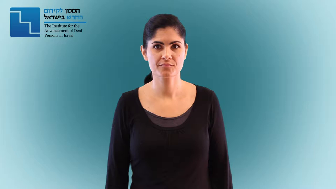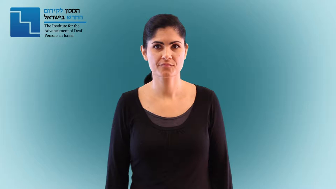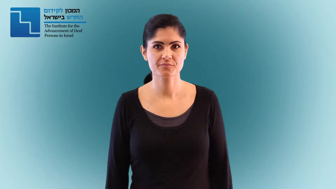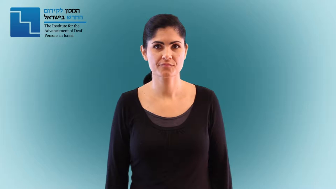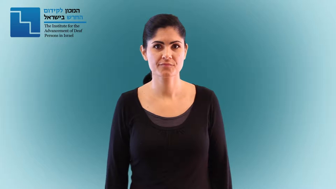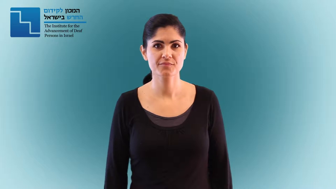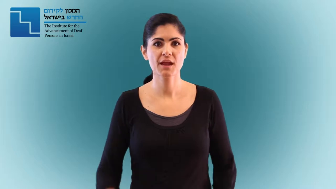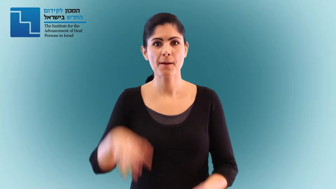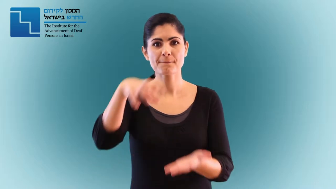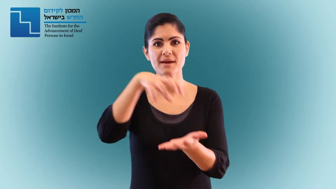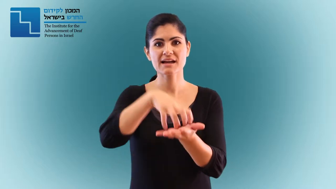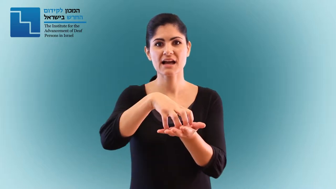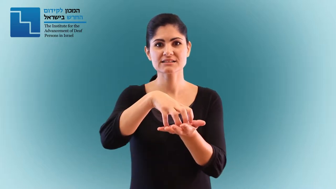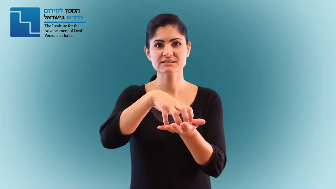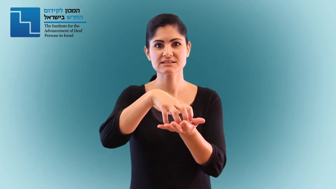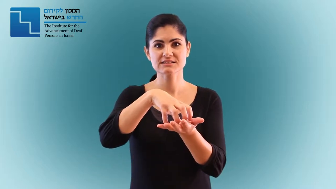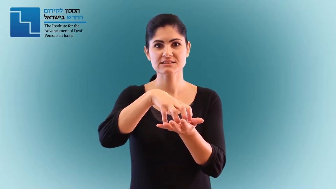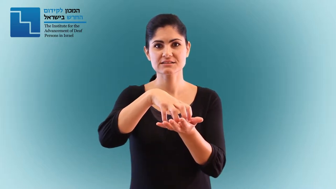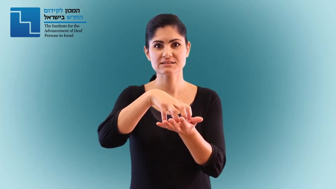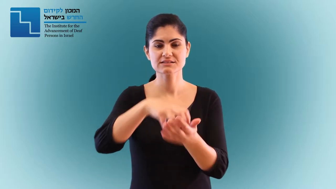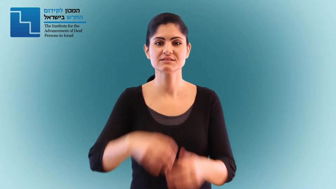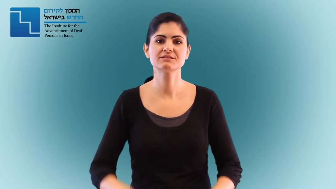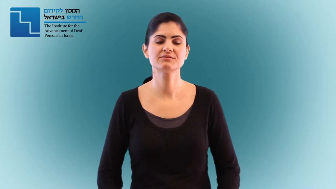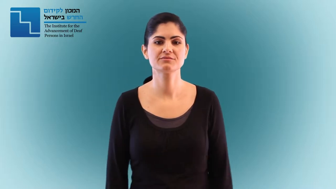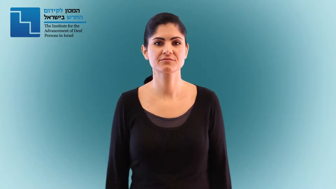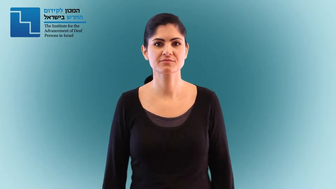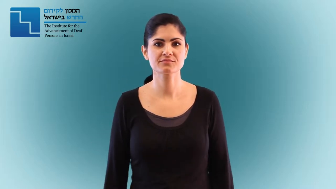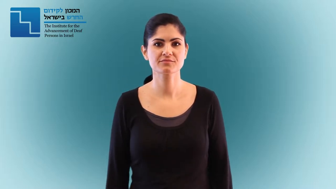מרכז